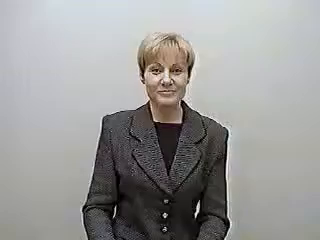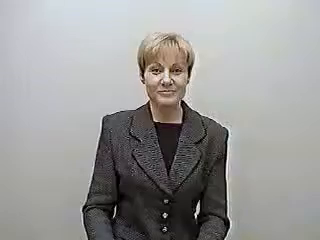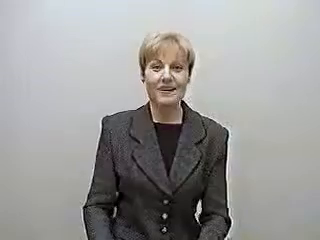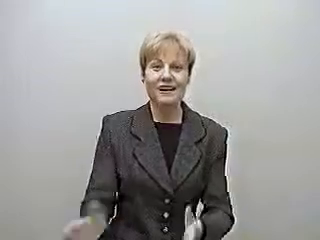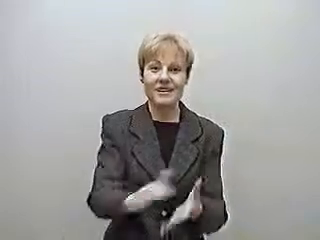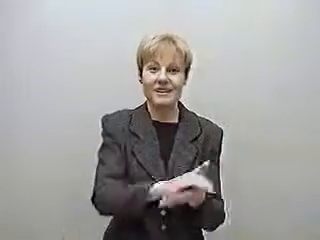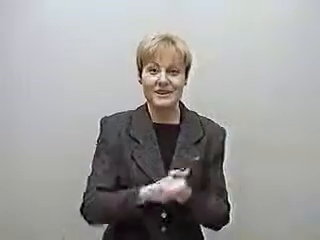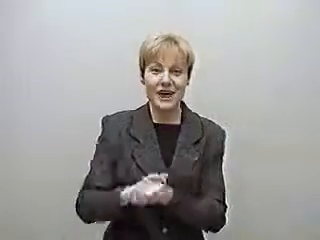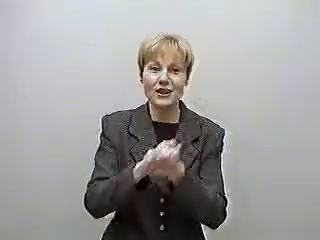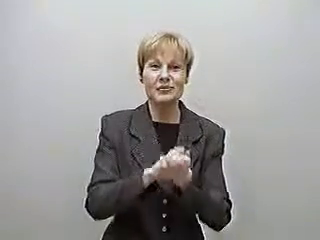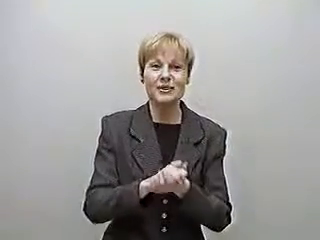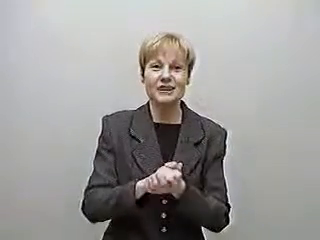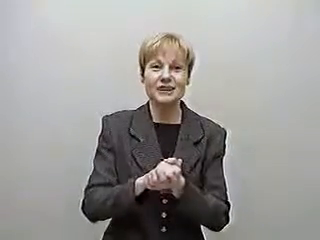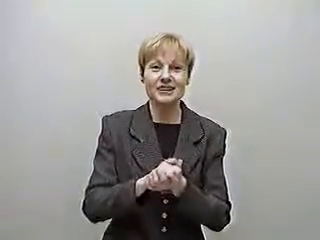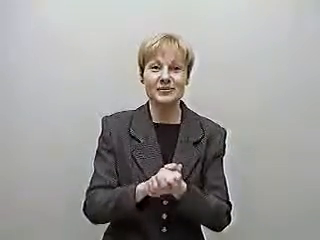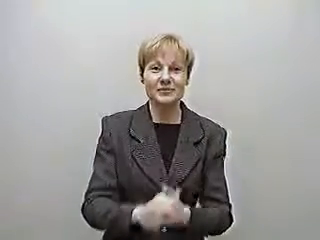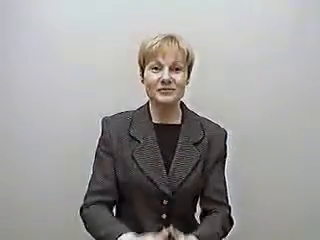союзник